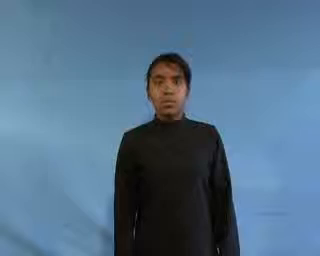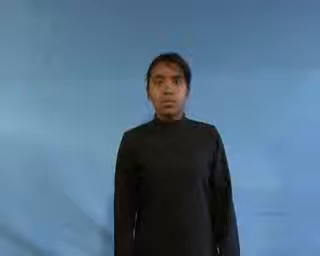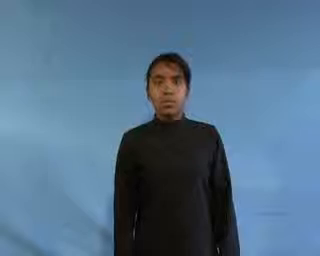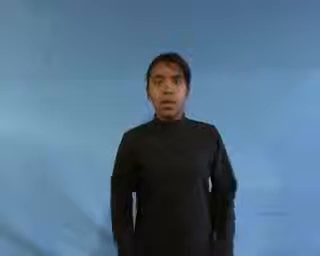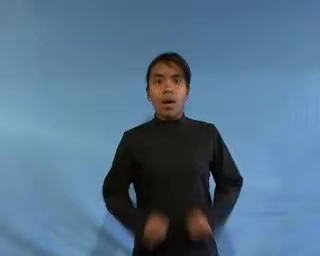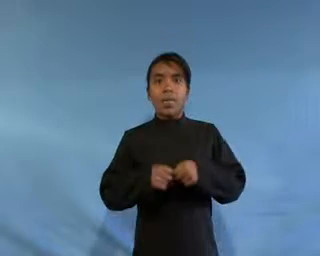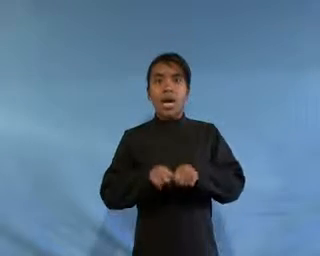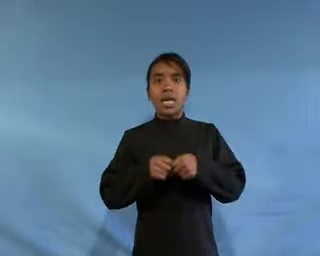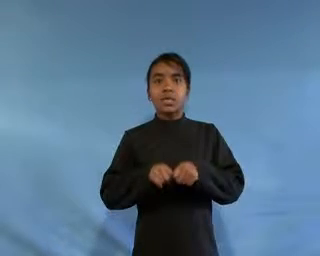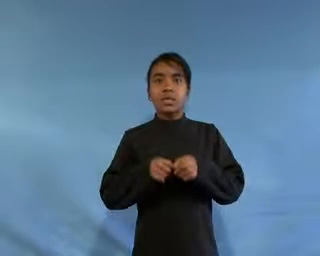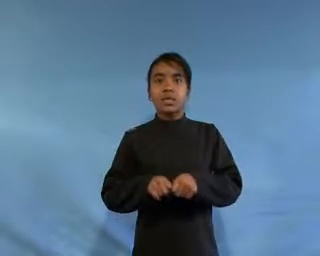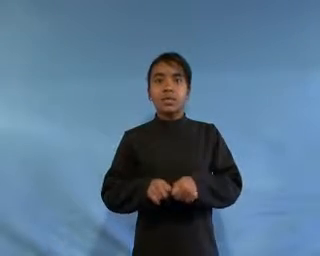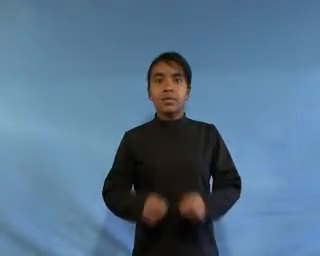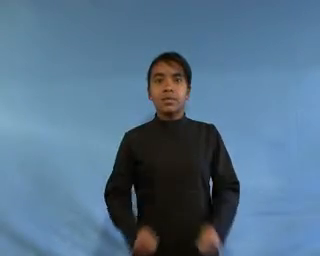parasy